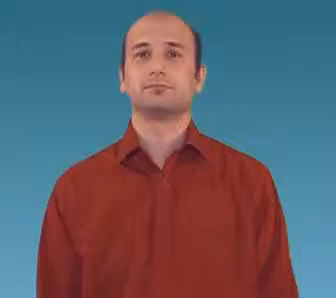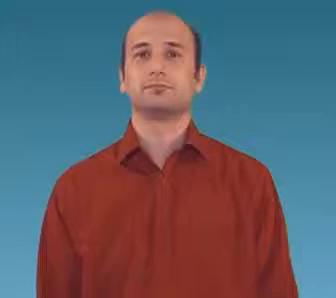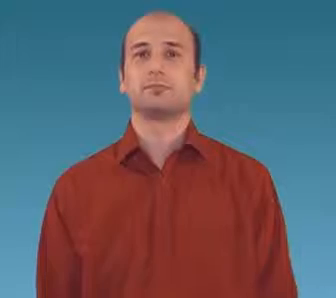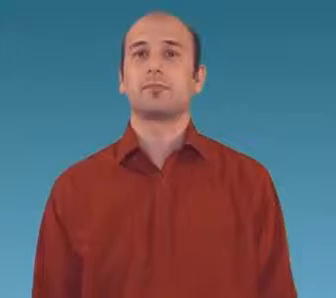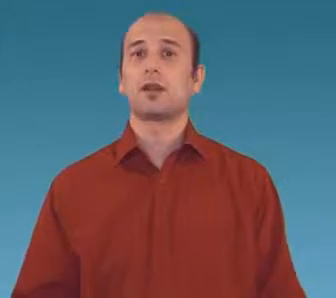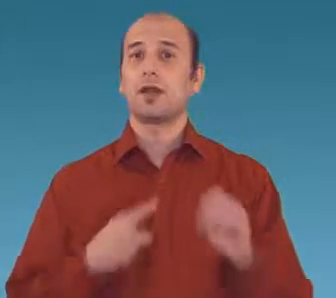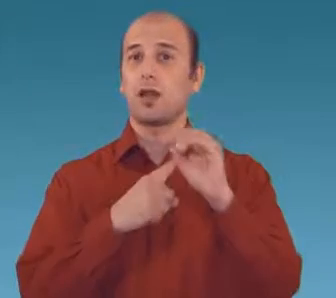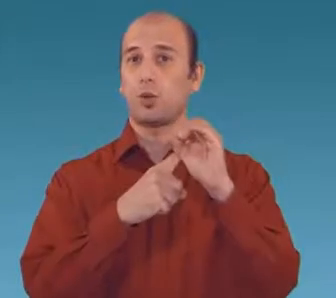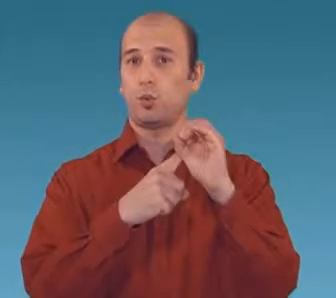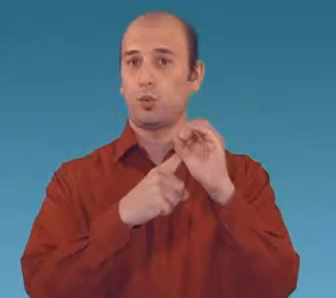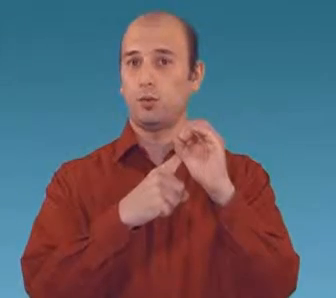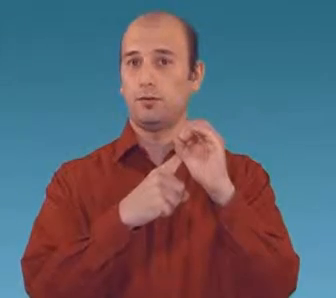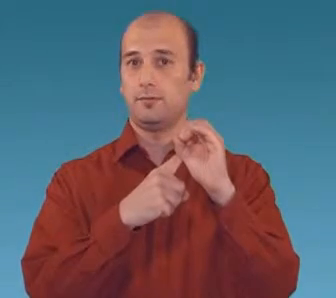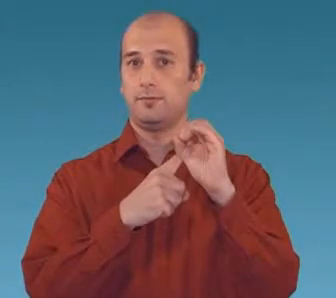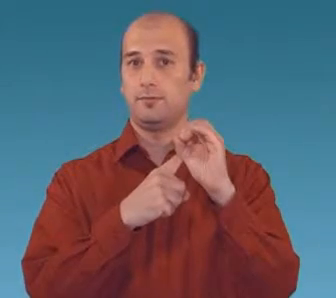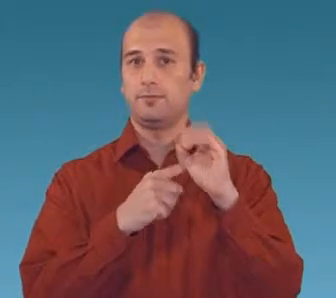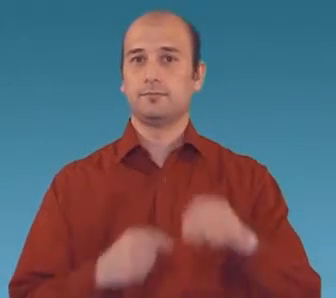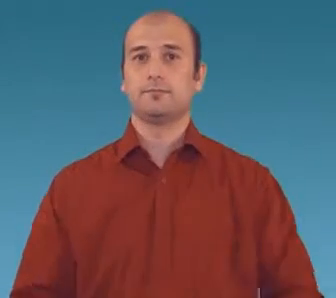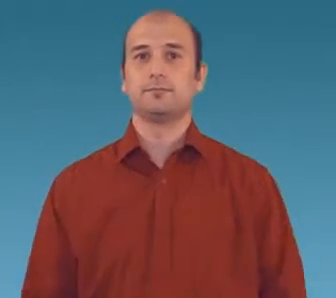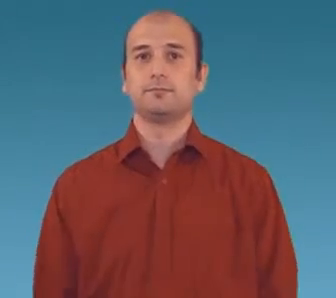Q